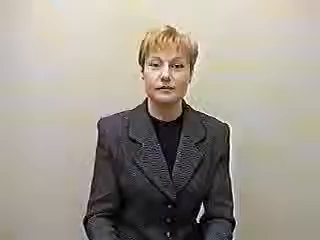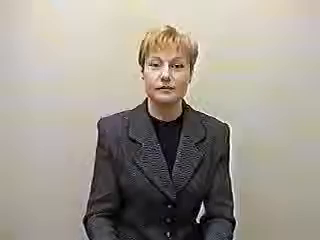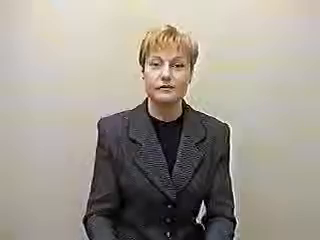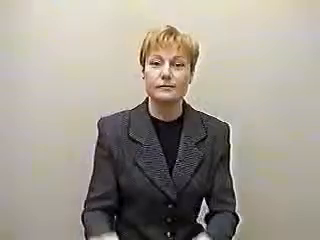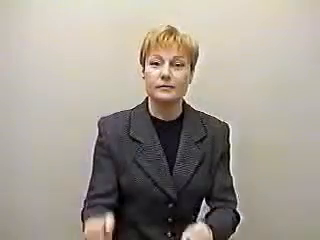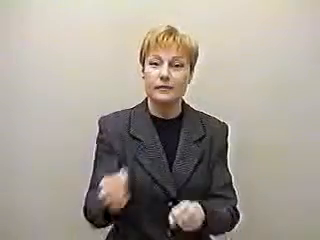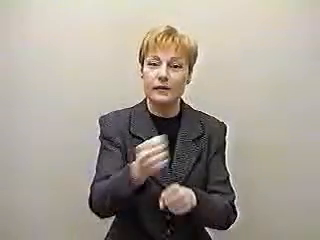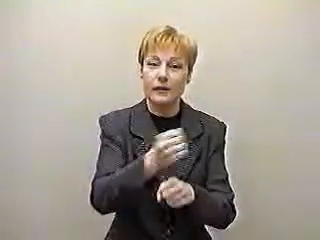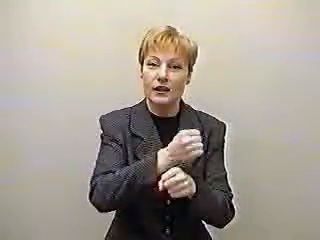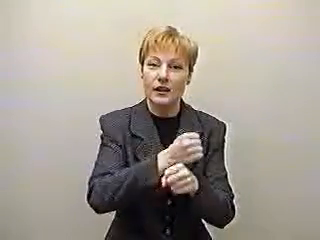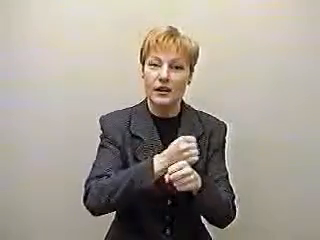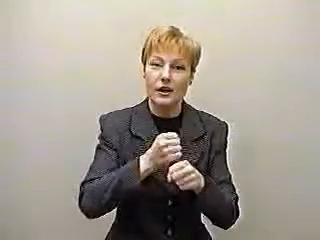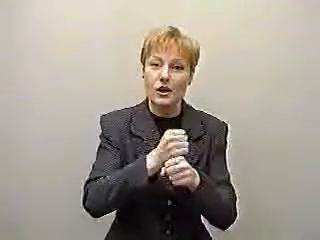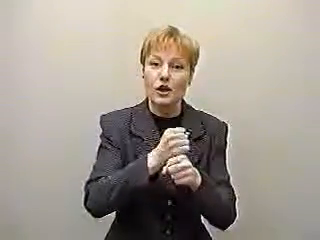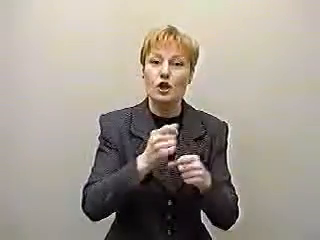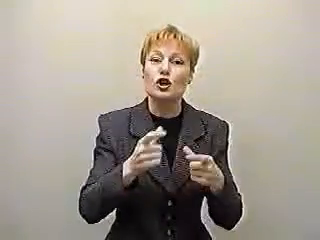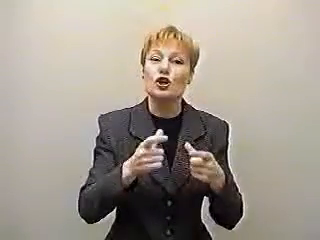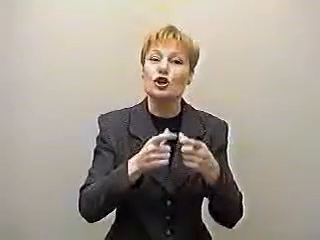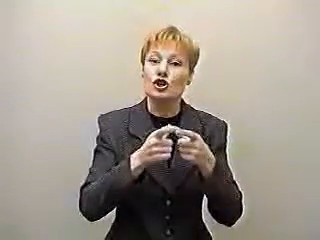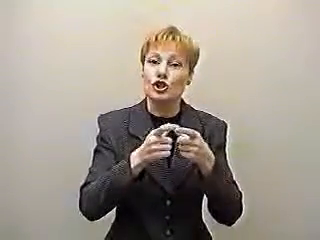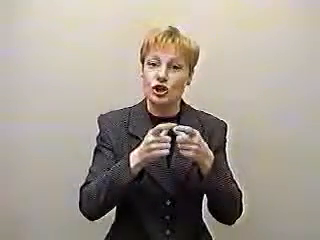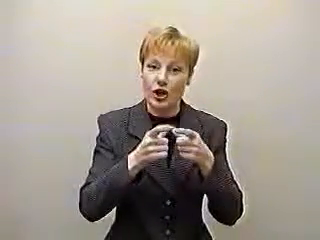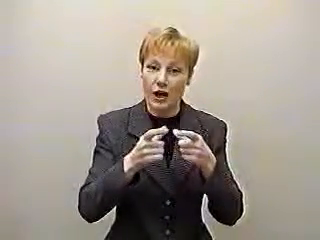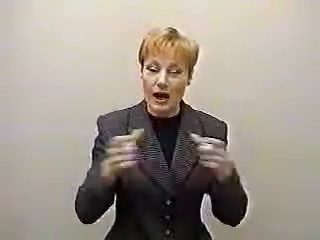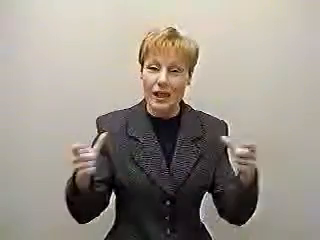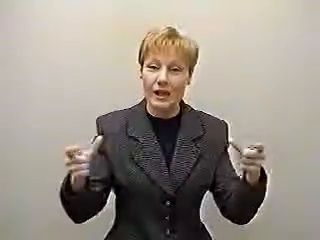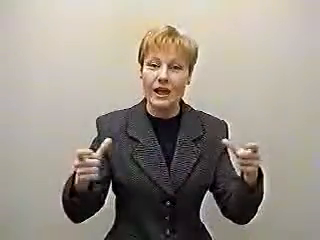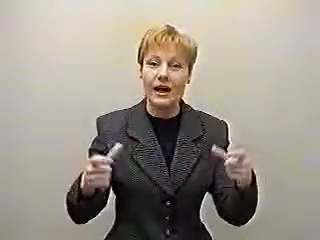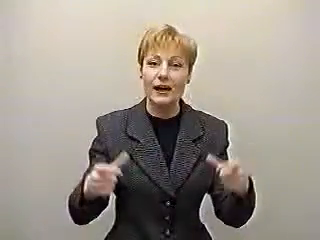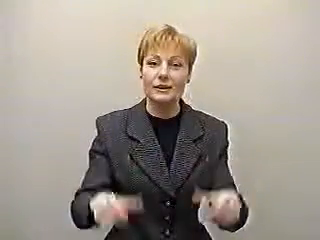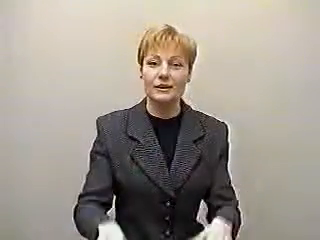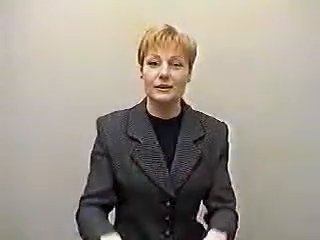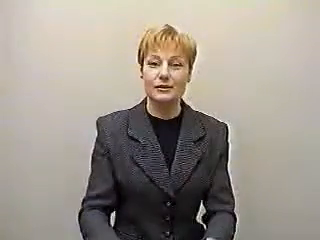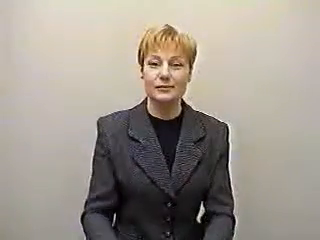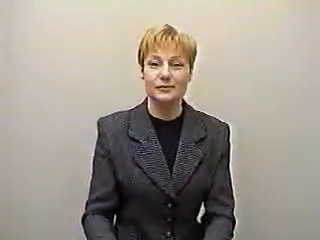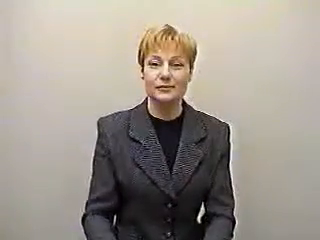шоколад